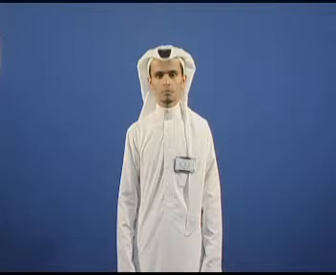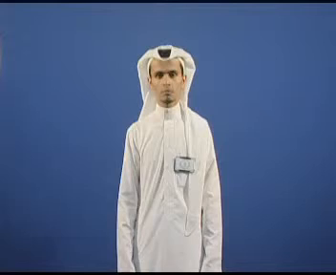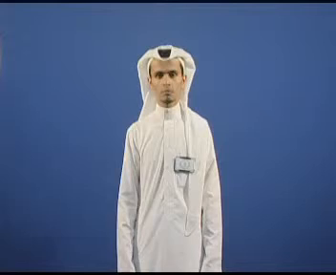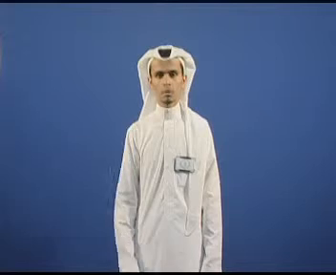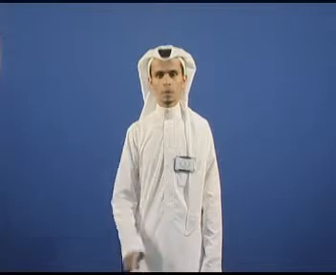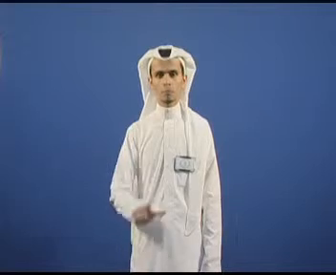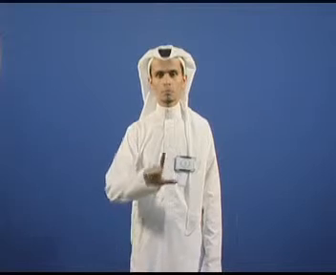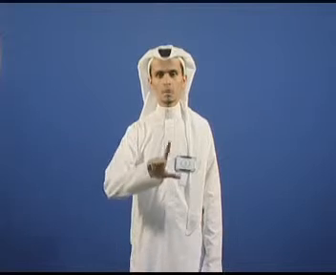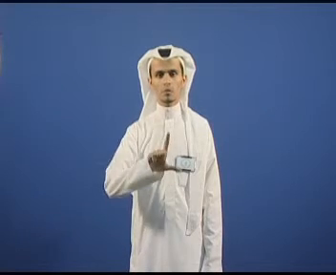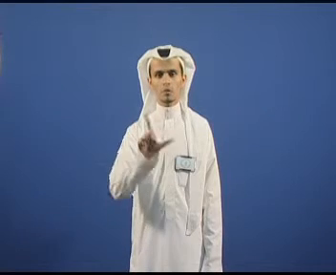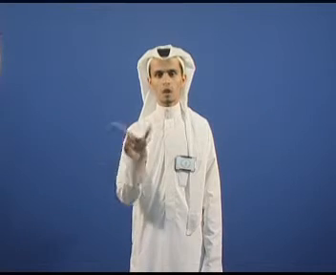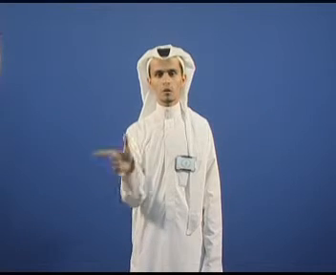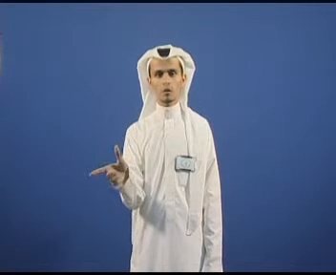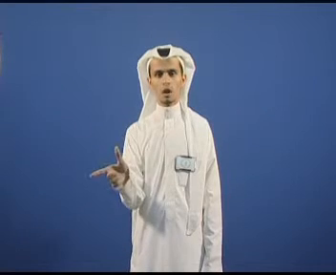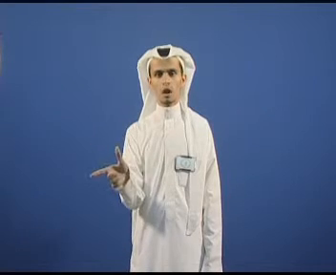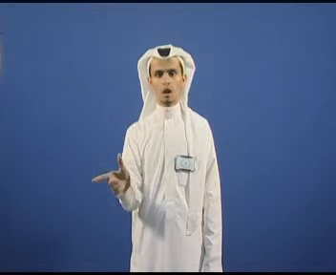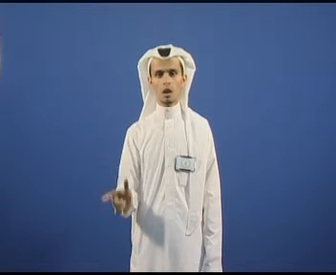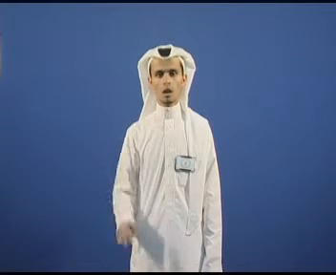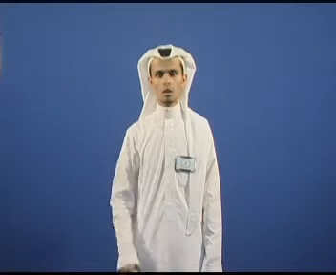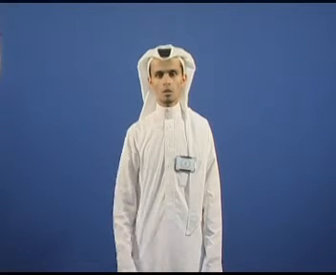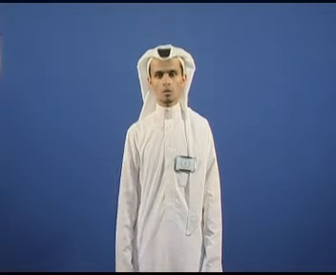مفتاح الإدخال